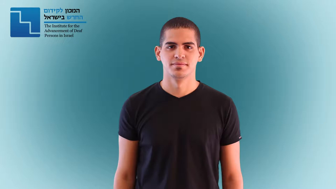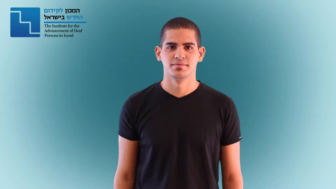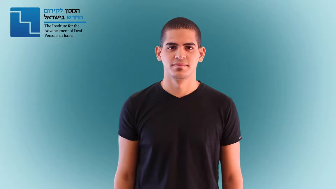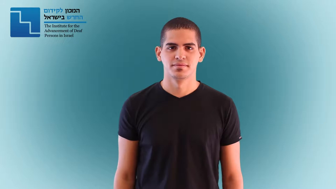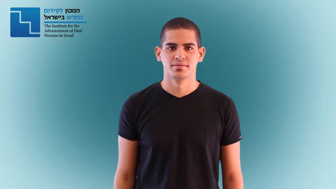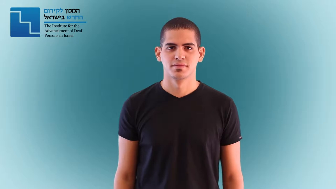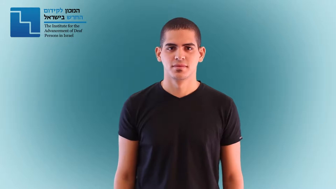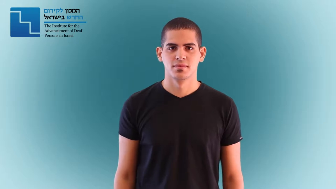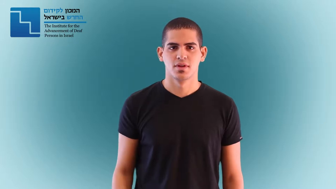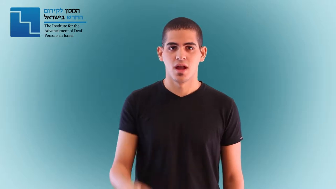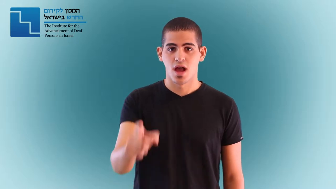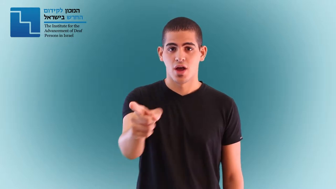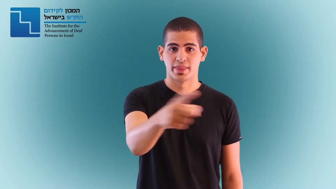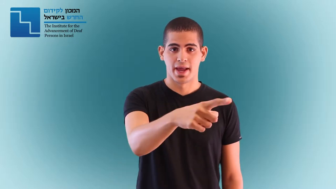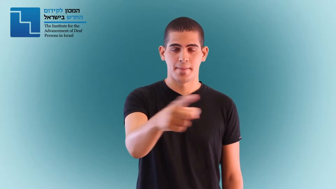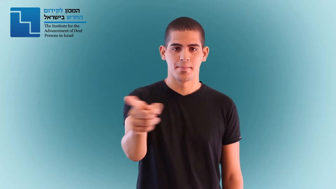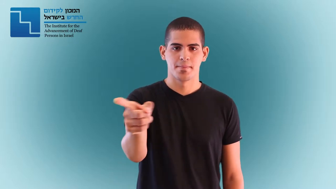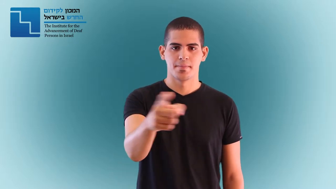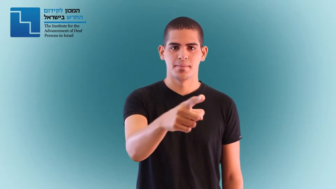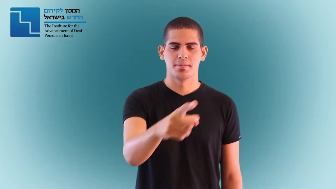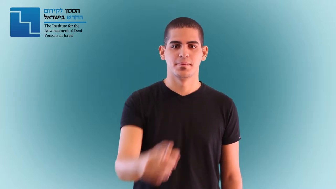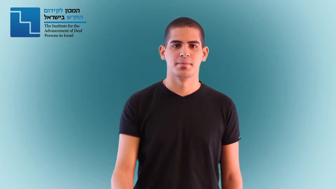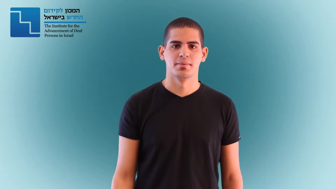אתכם